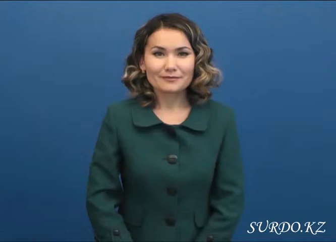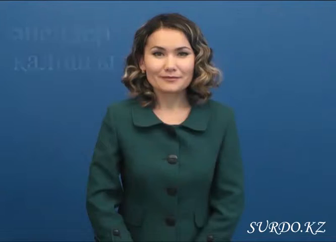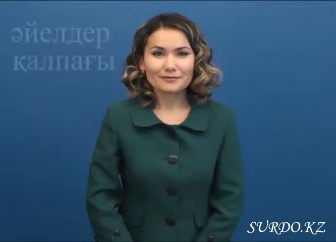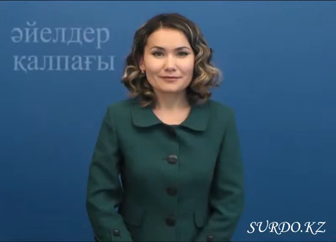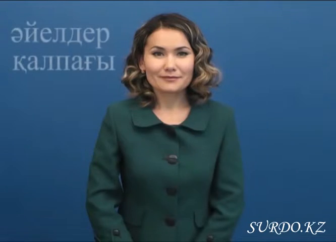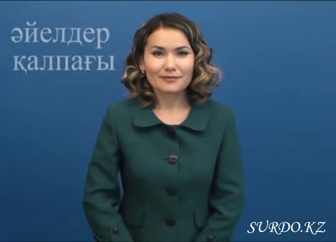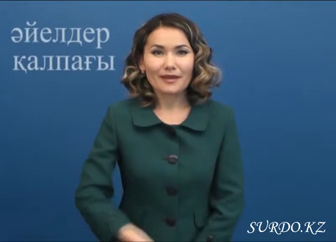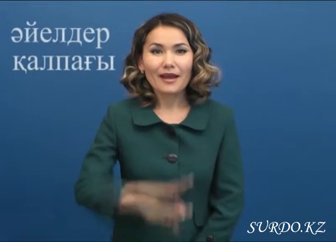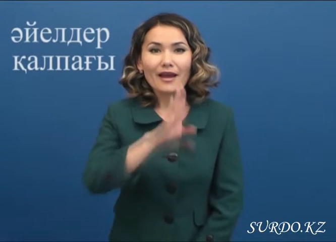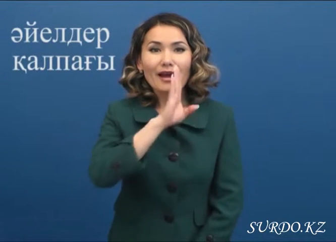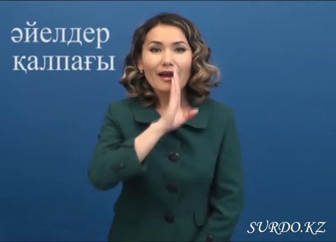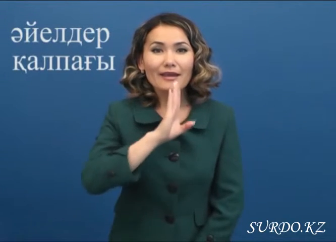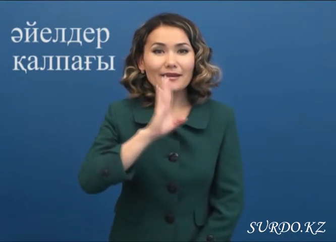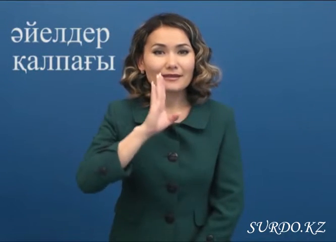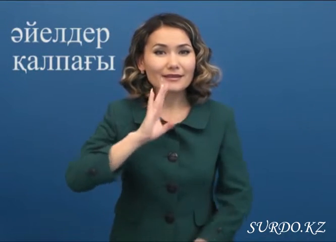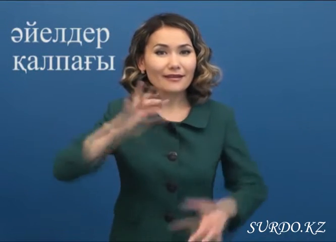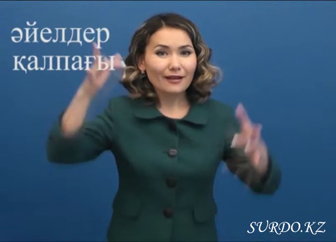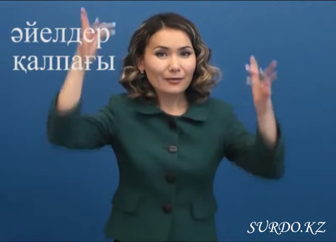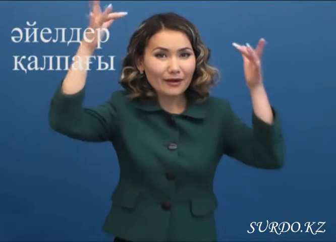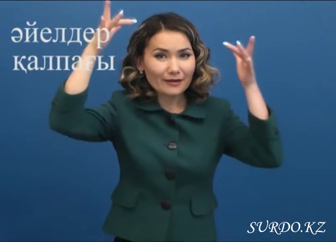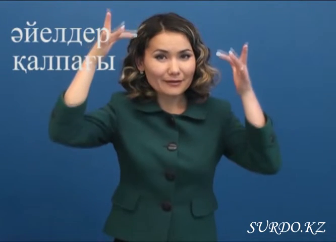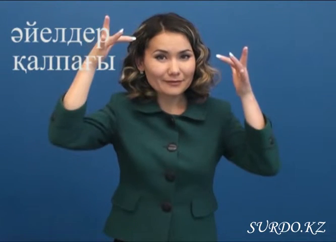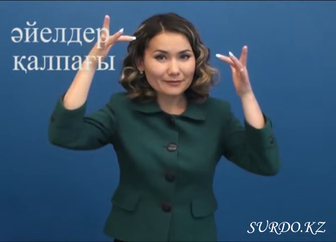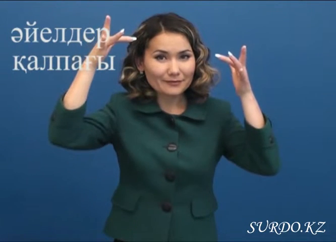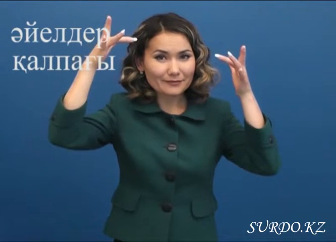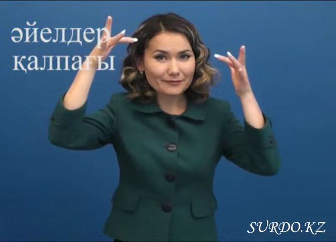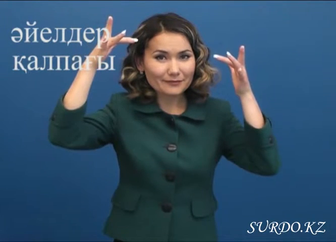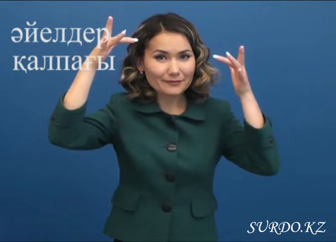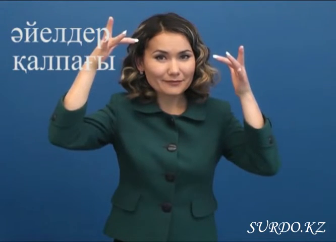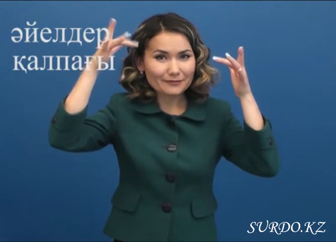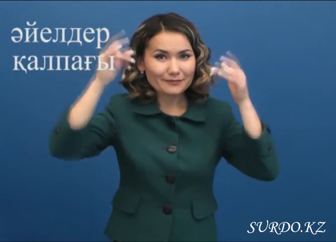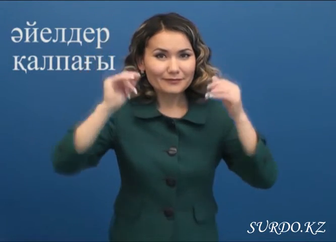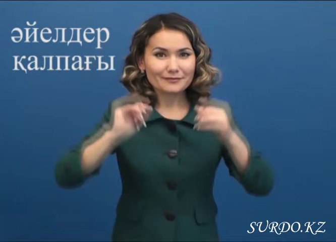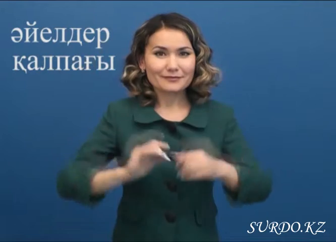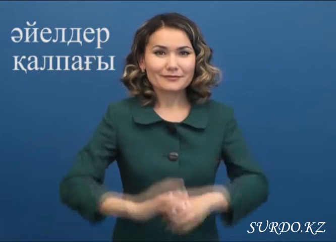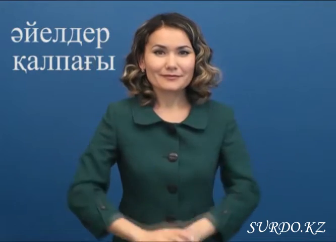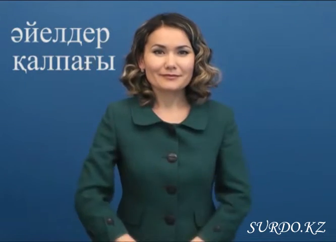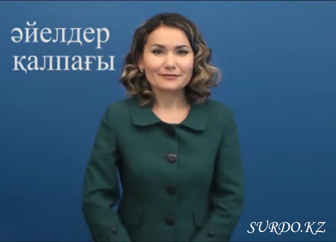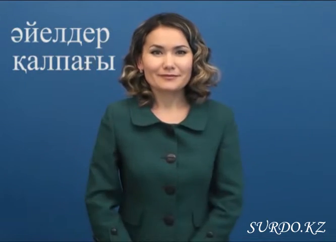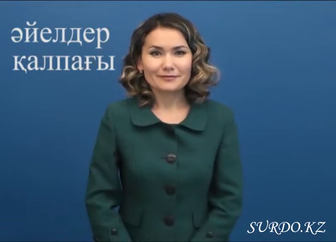Әйелдер қалпағы